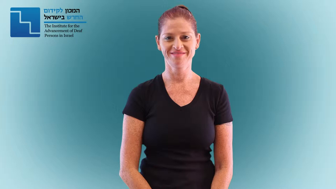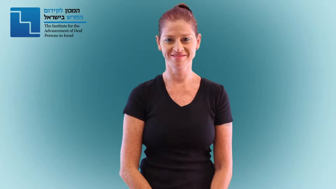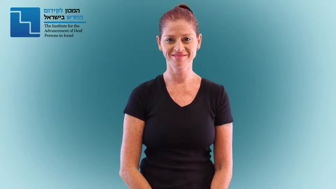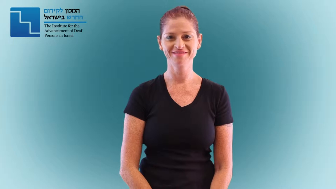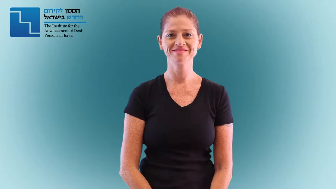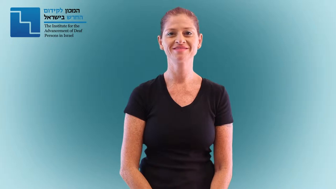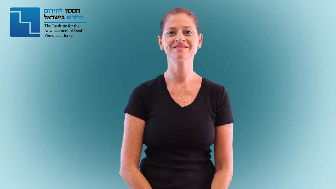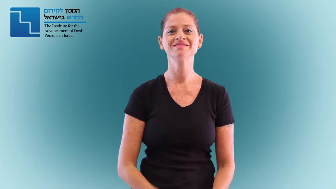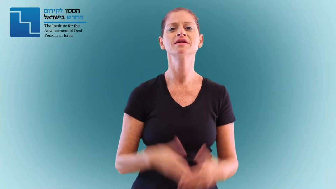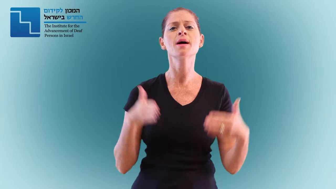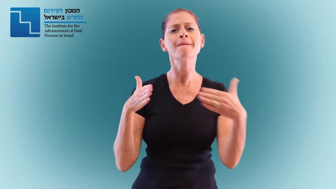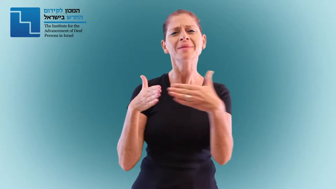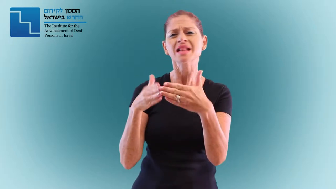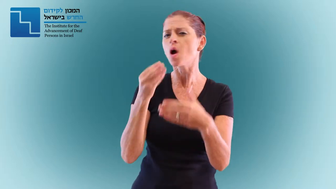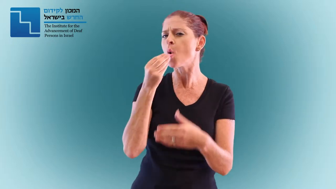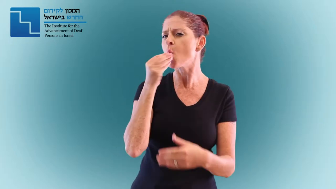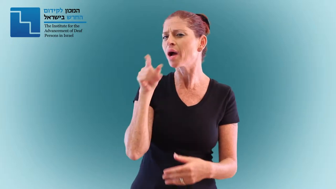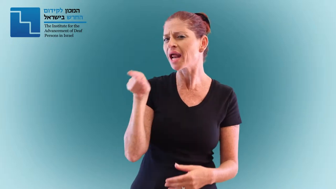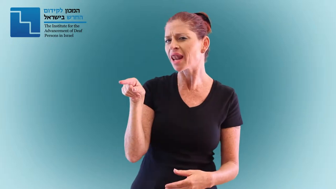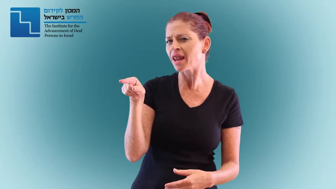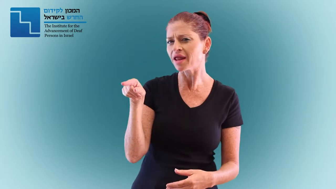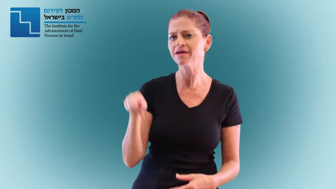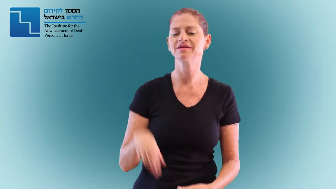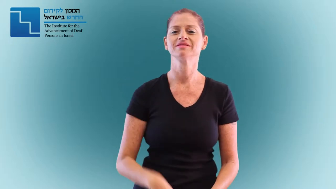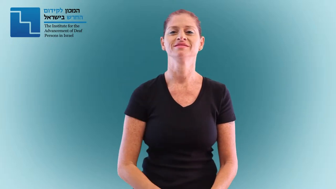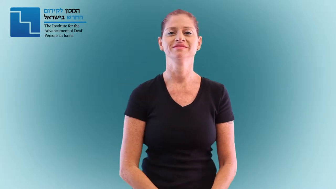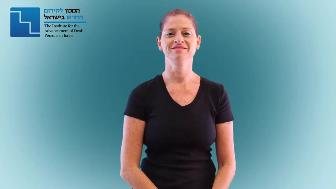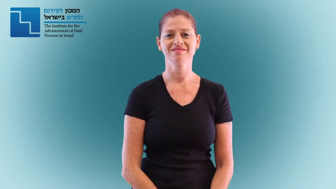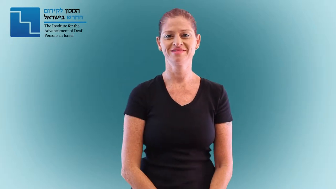פינת אוכל